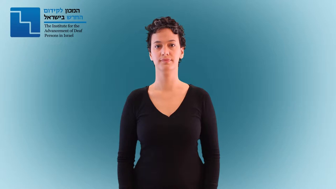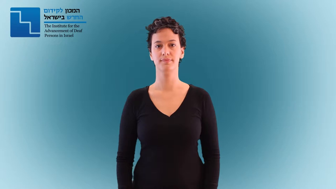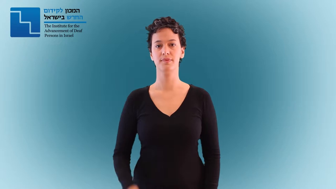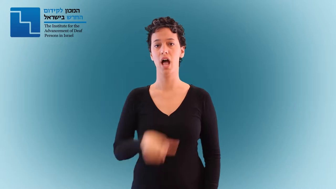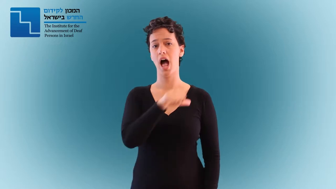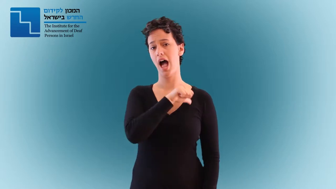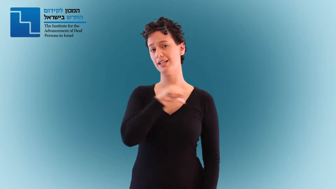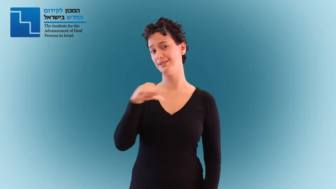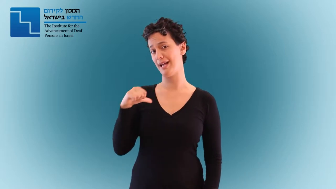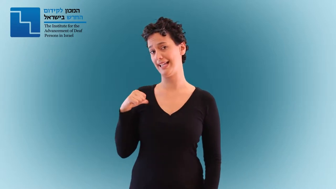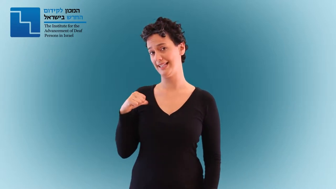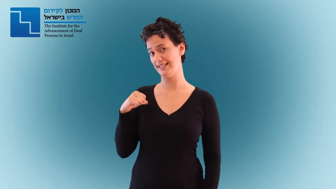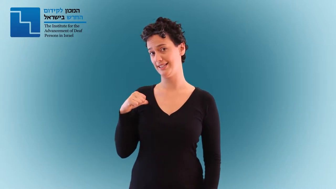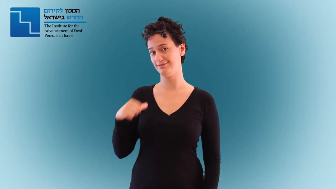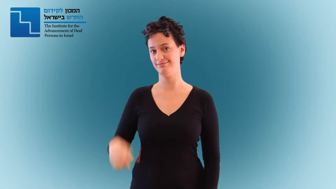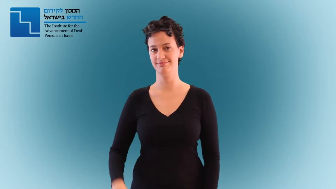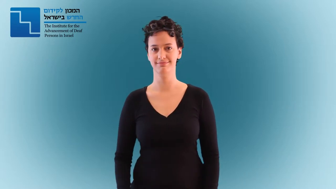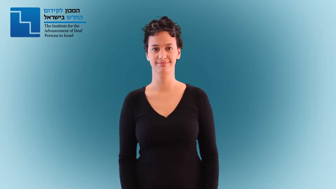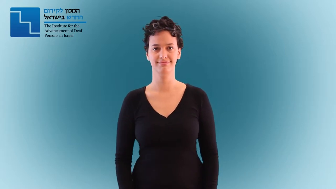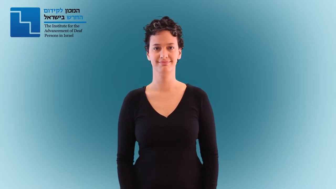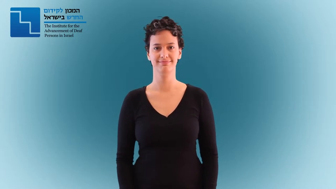עצמאי